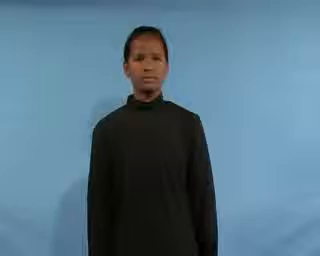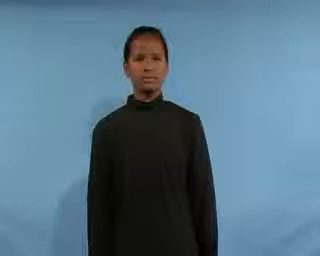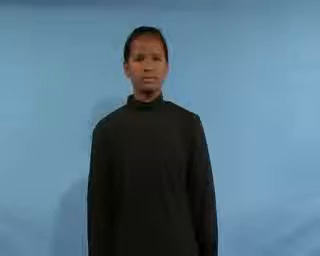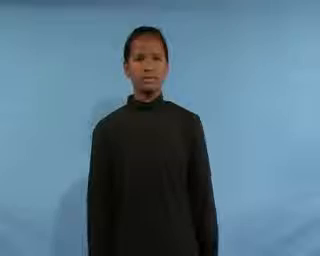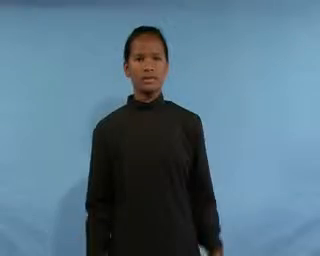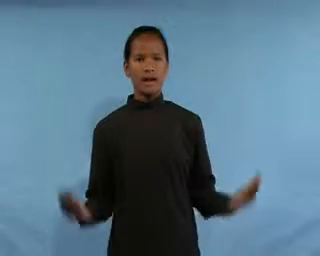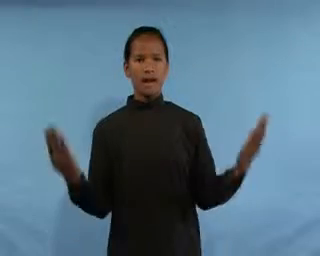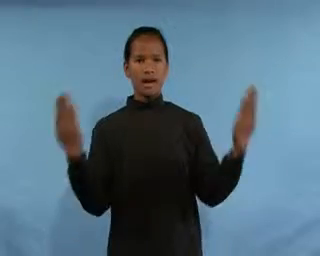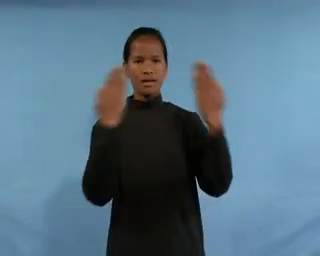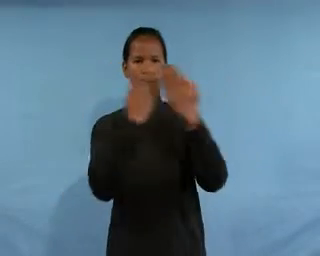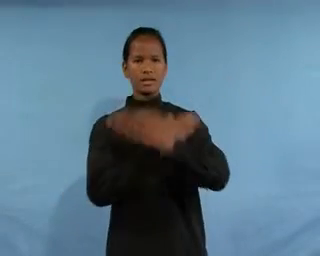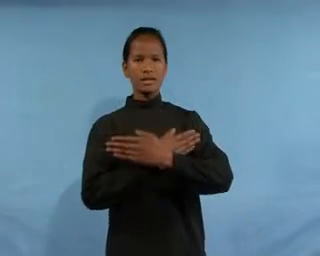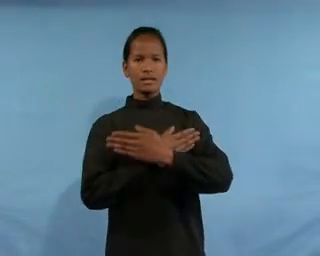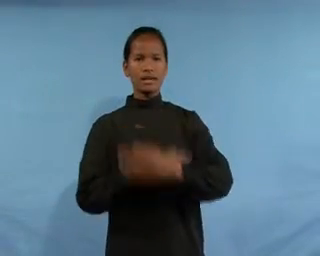alina